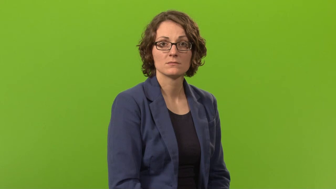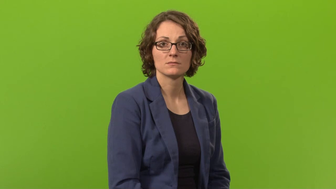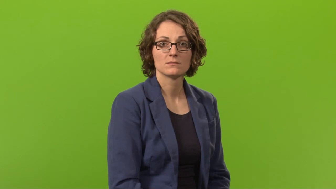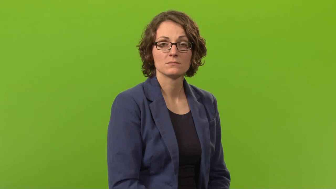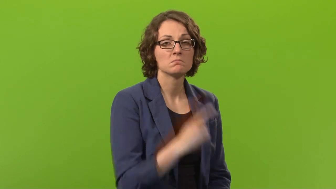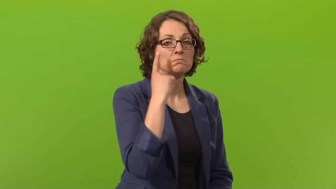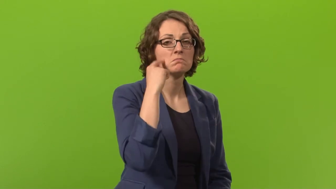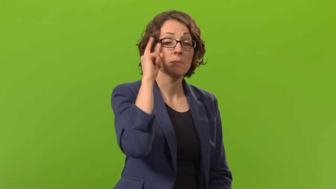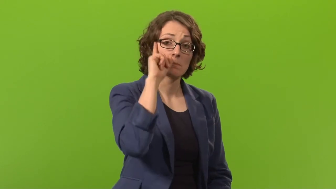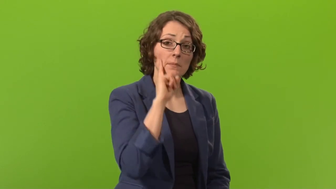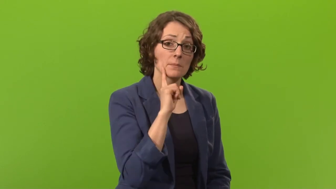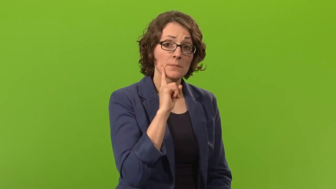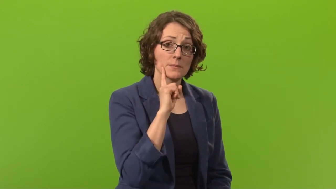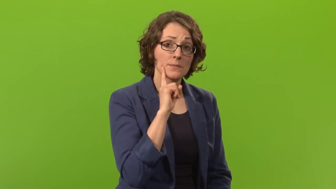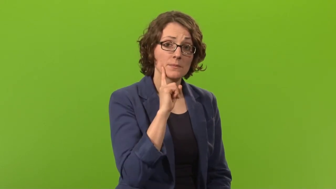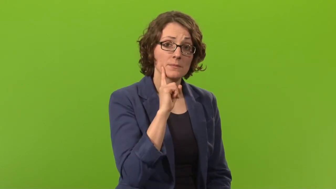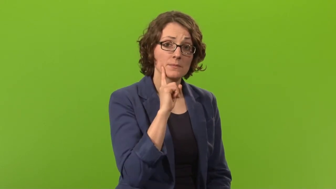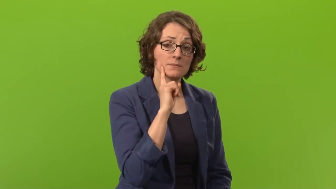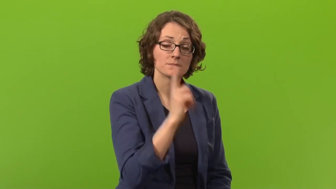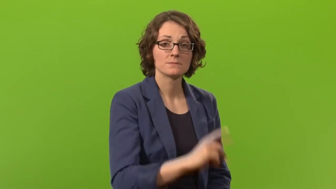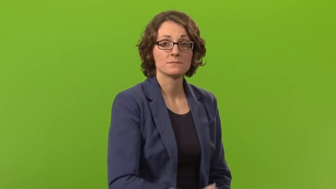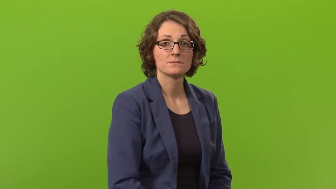Stjúppabbi